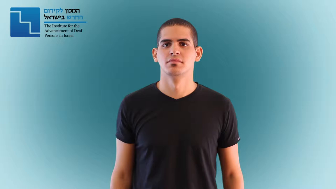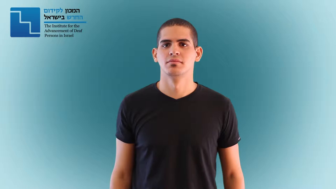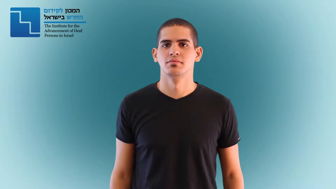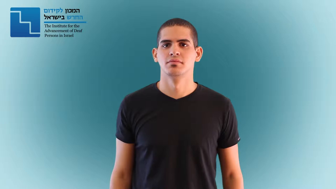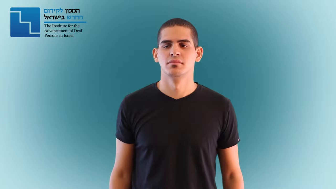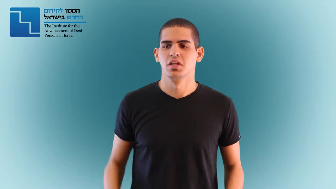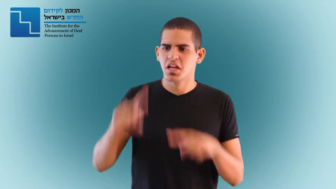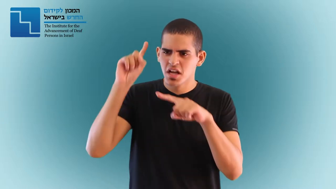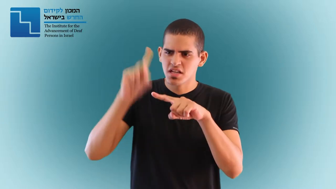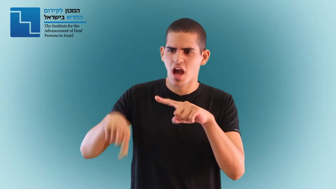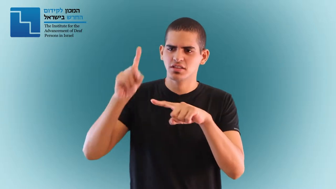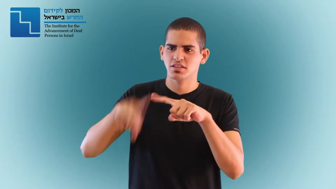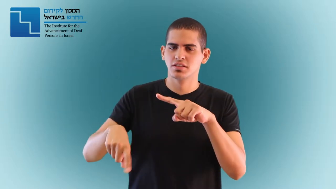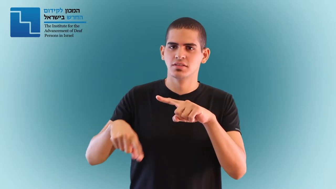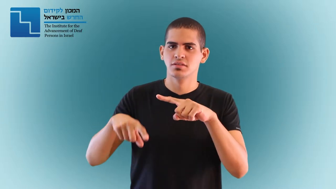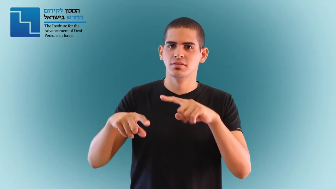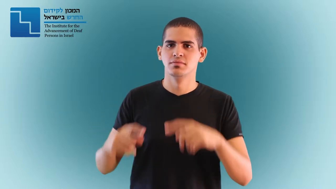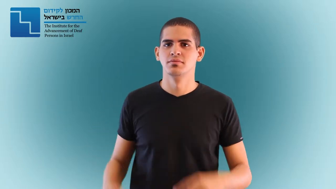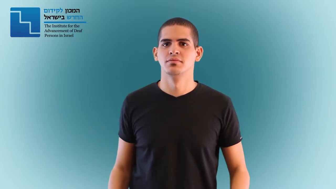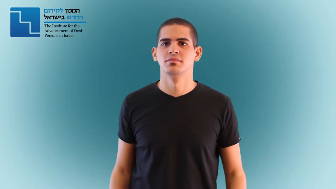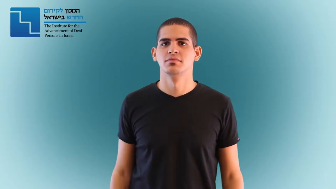גס